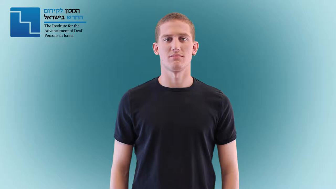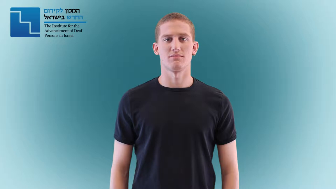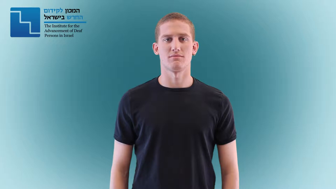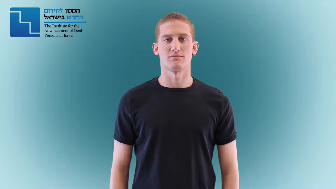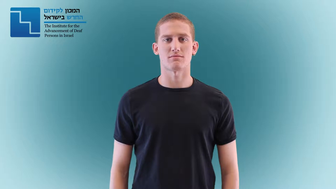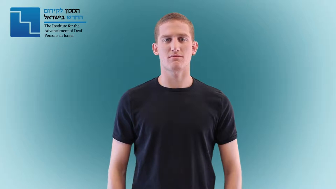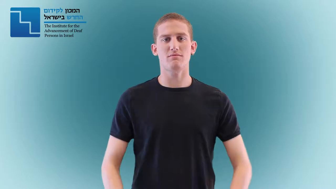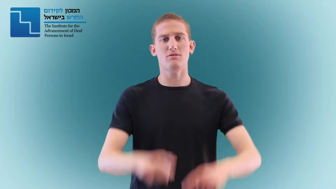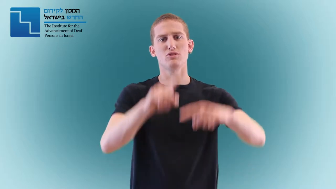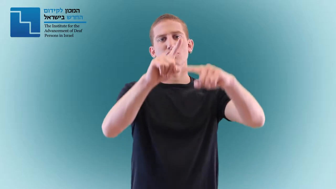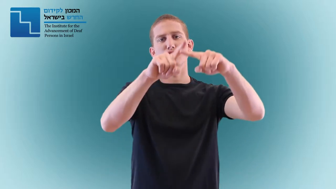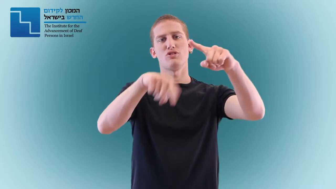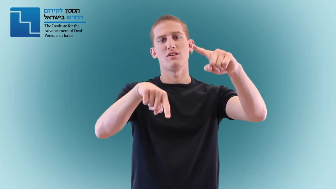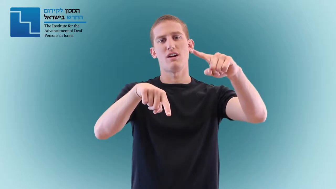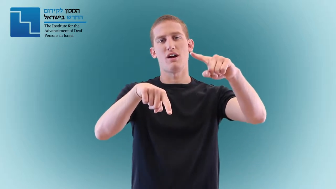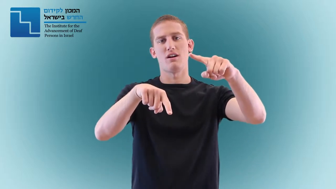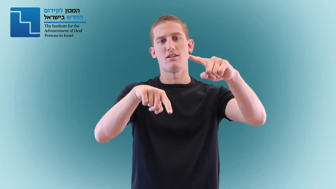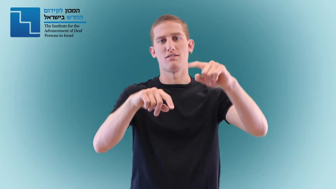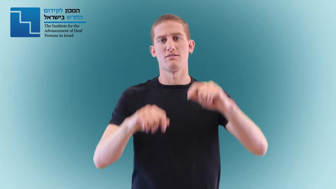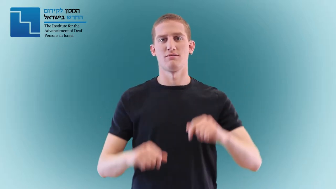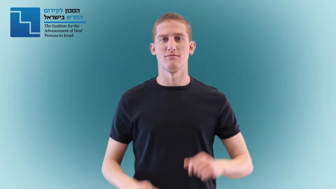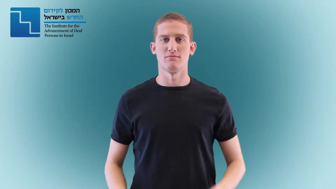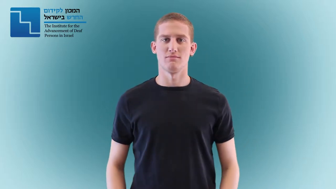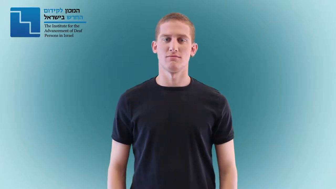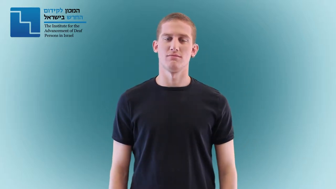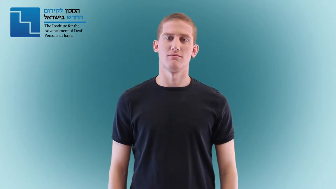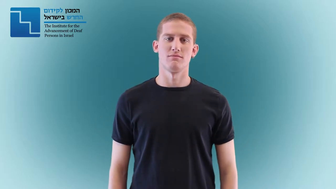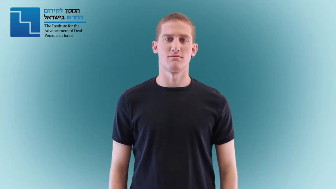שגיאה